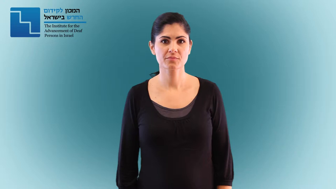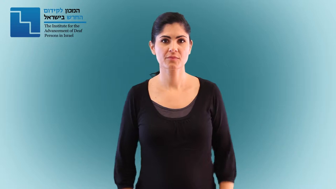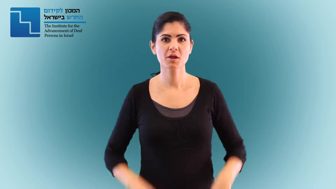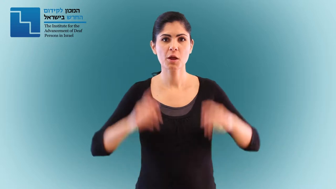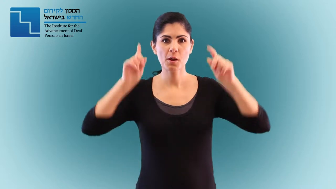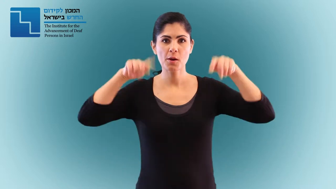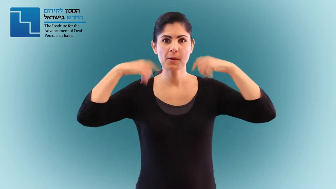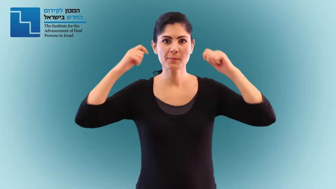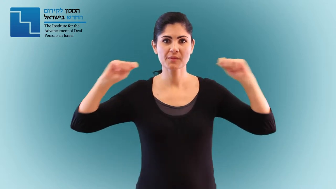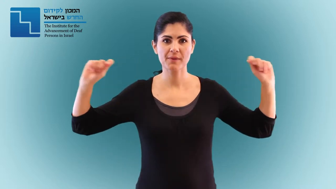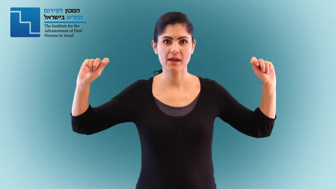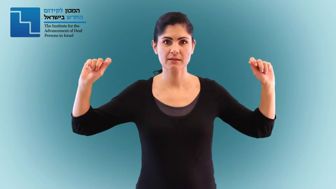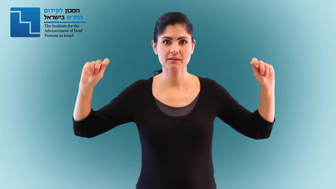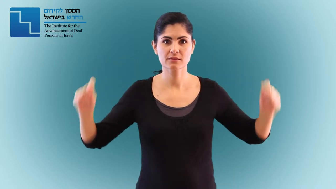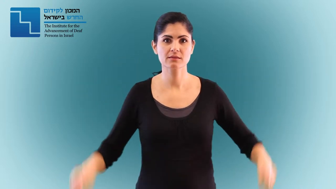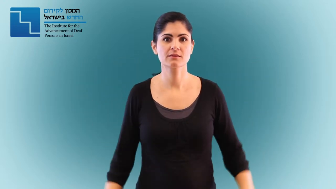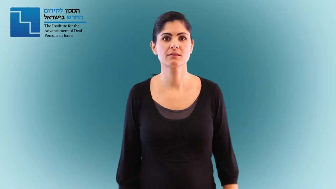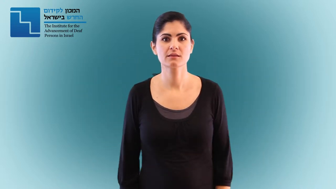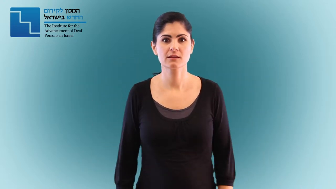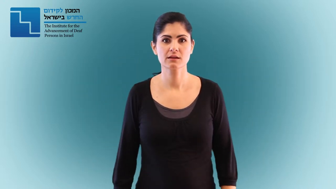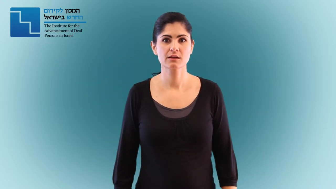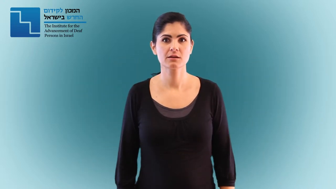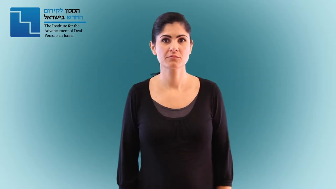מטפחת